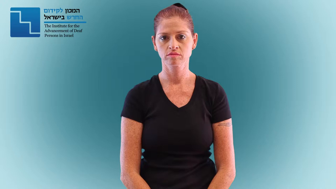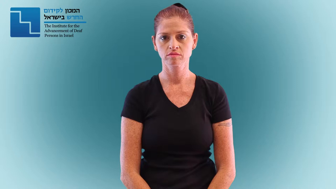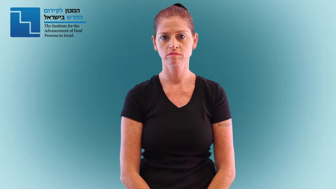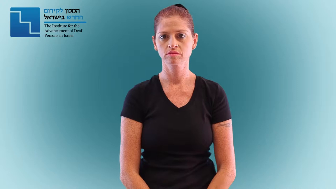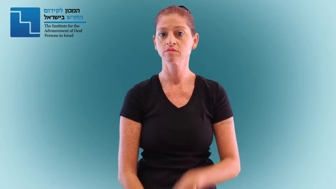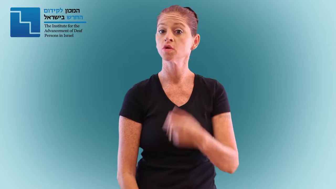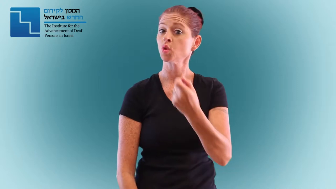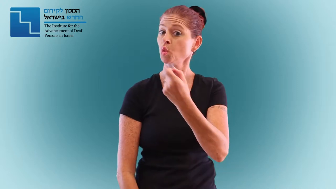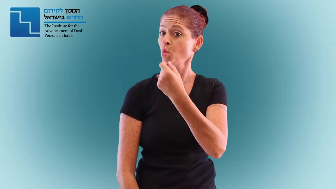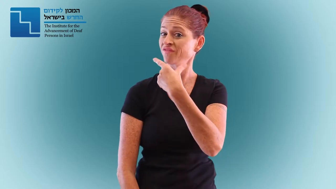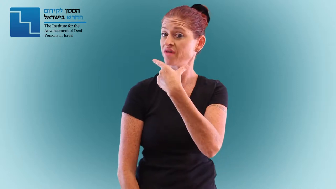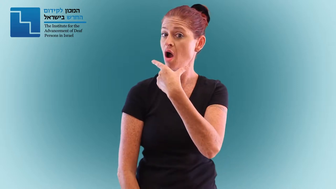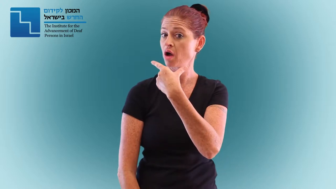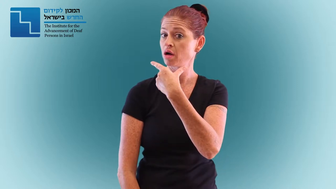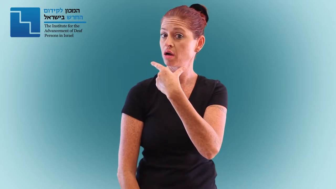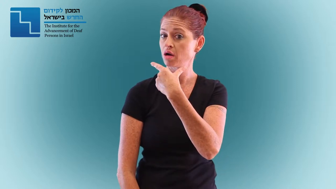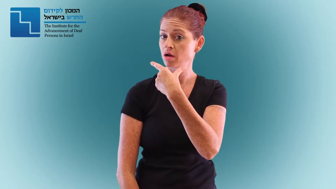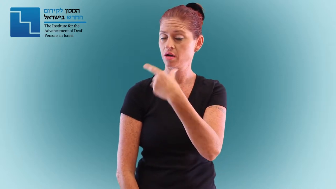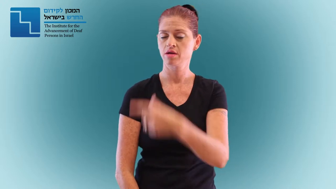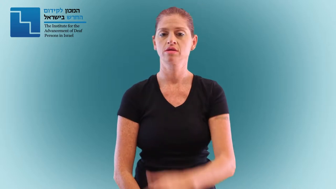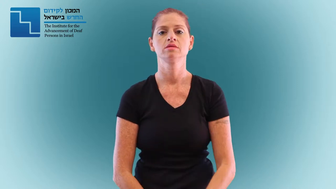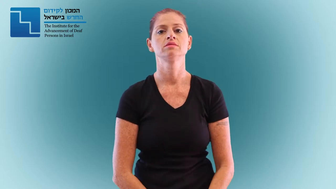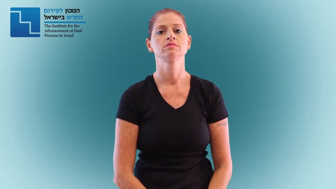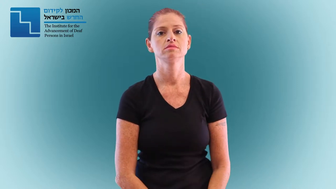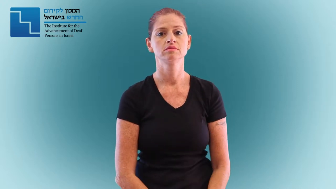תרופה